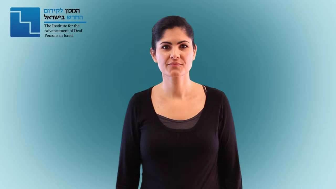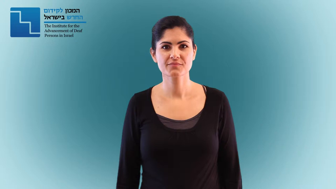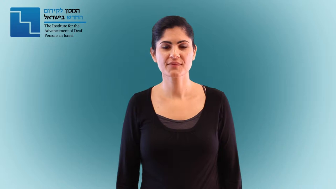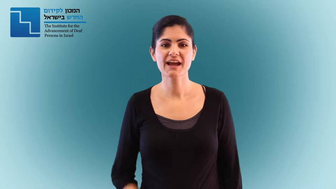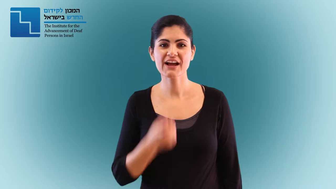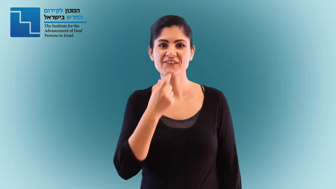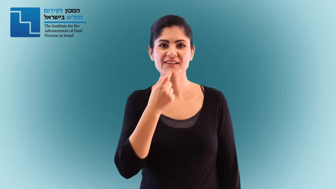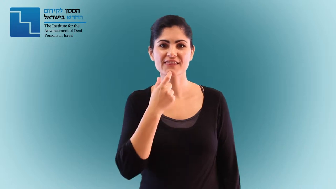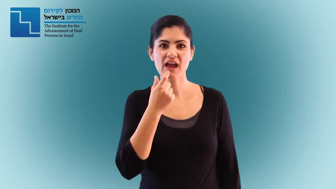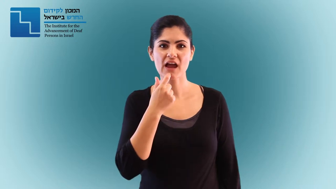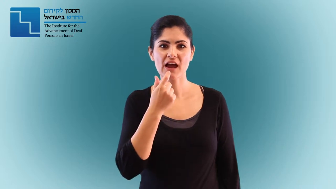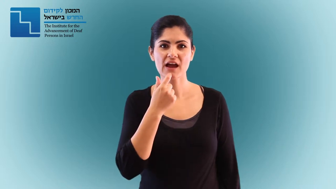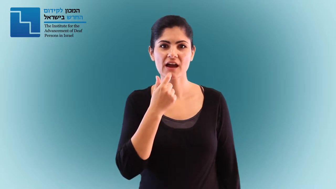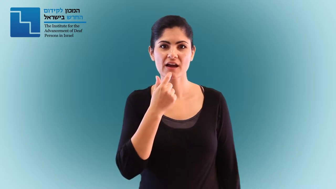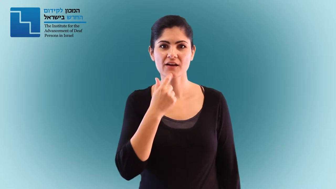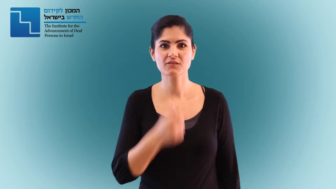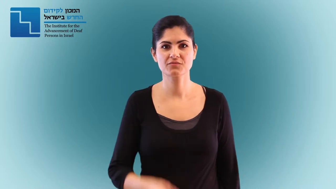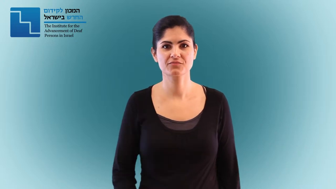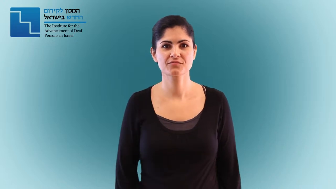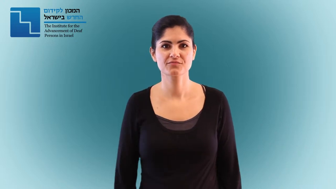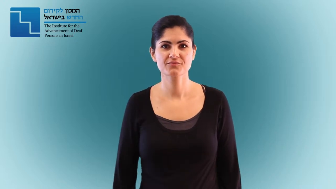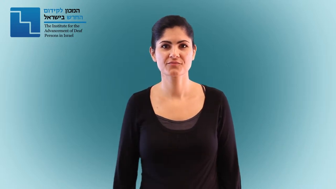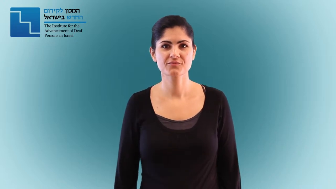גבינה לבנה